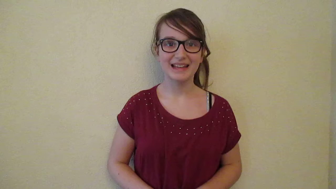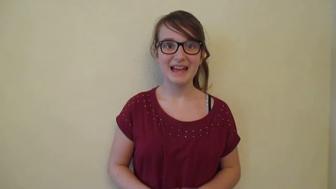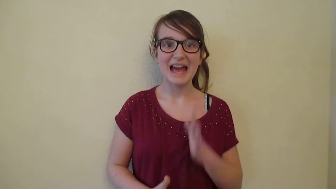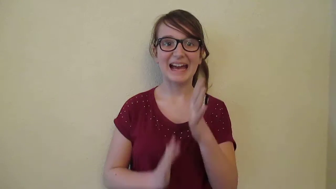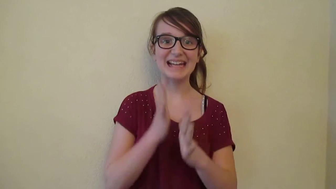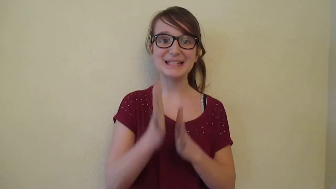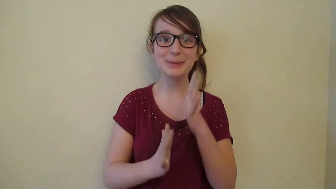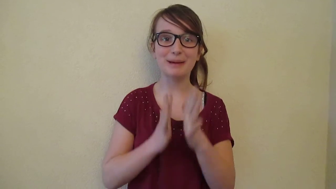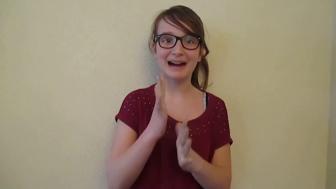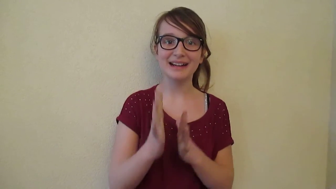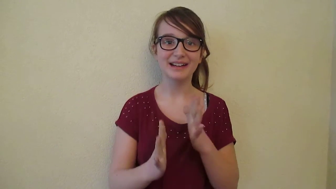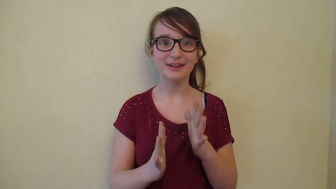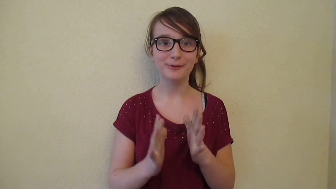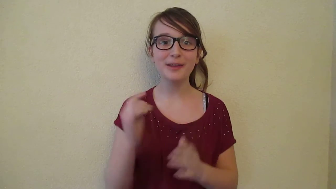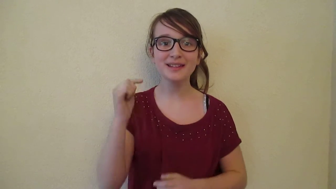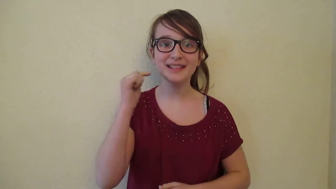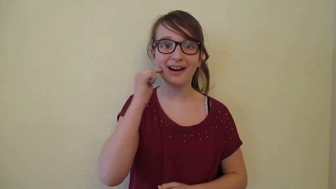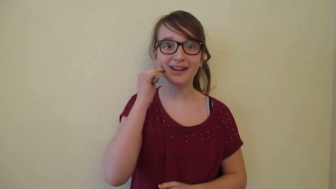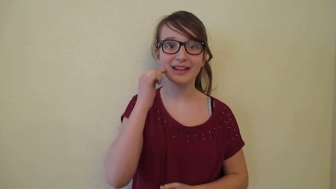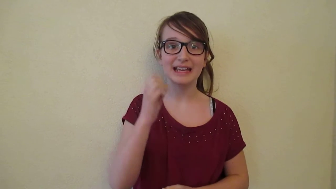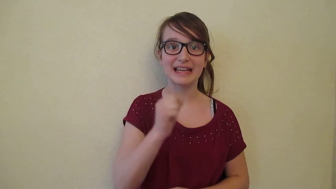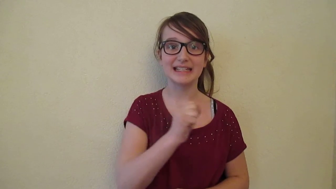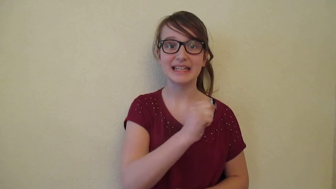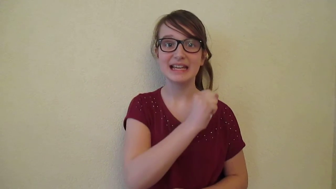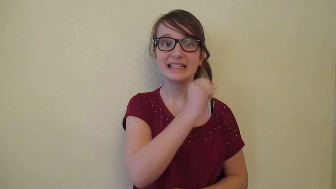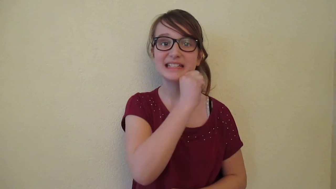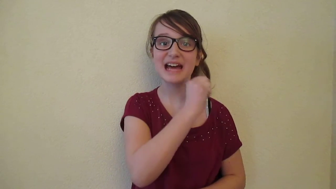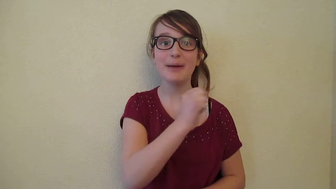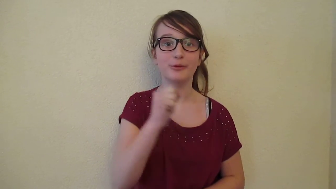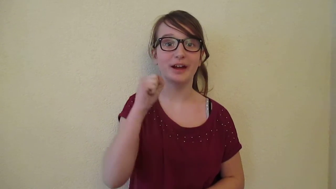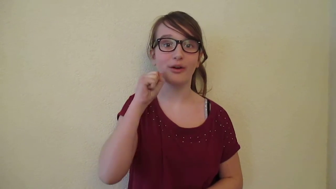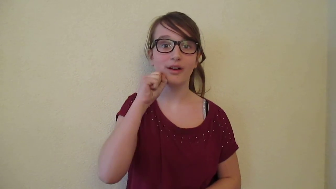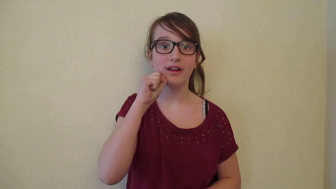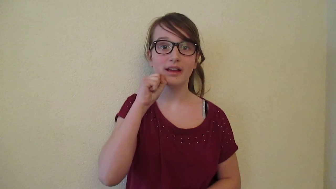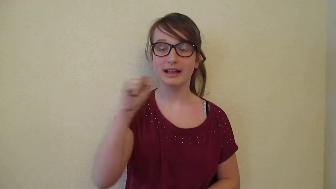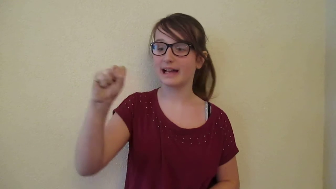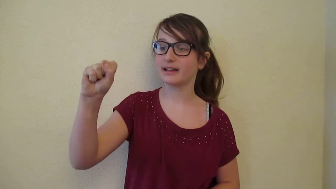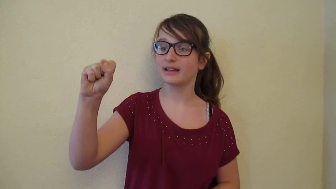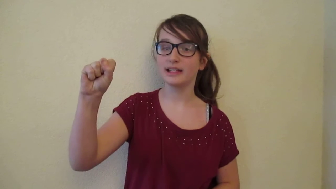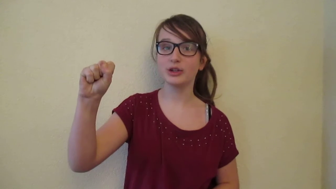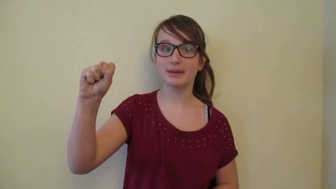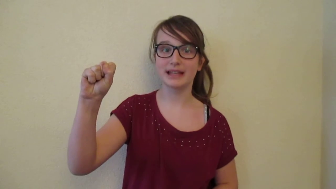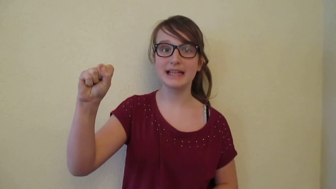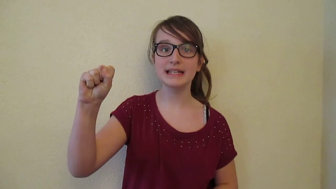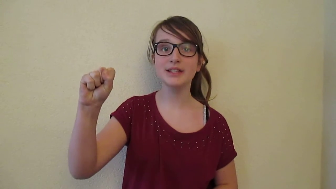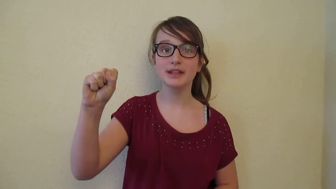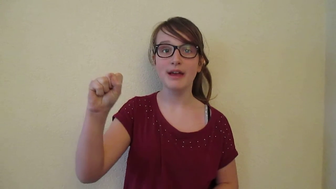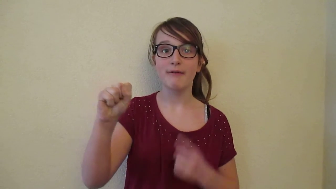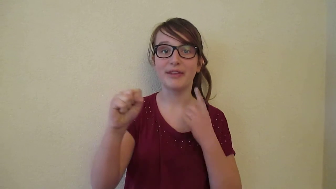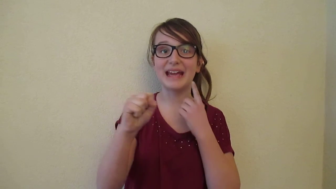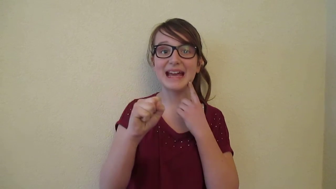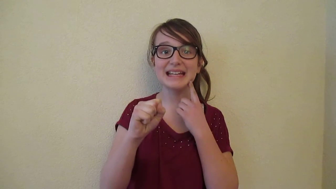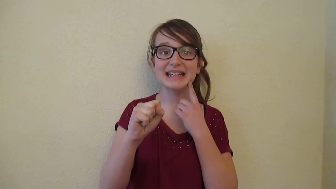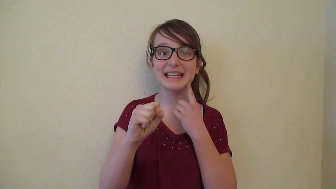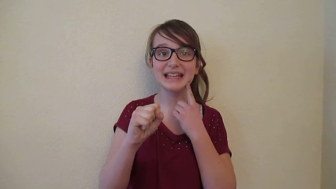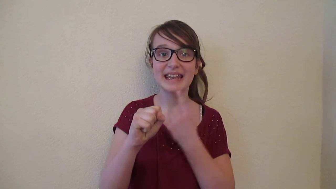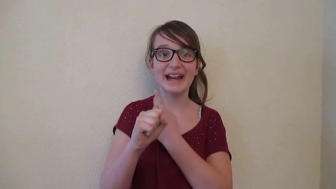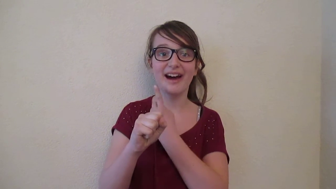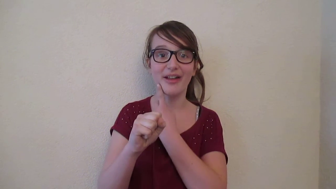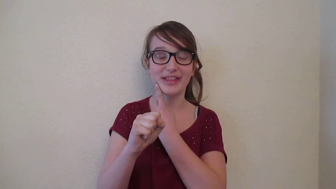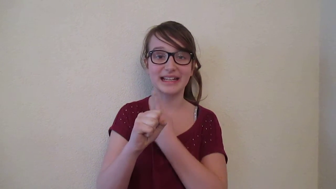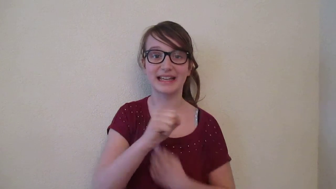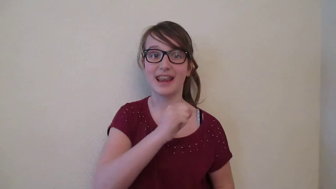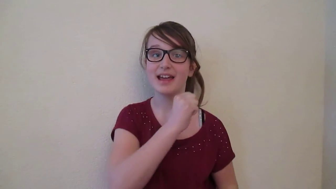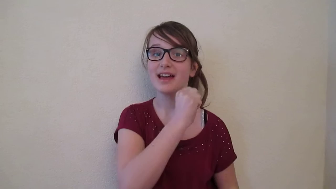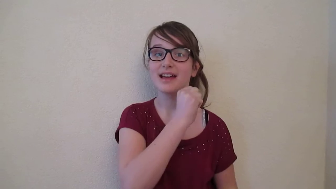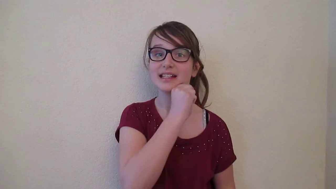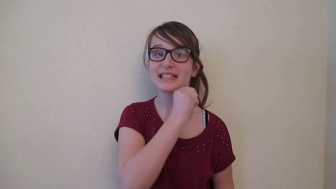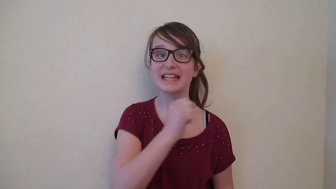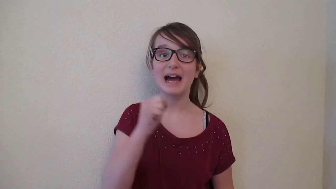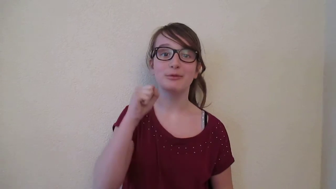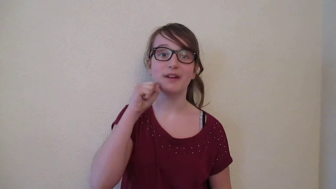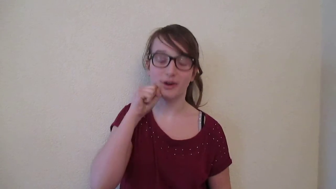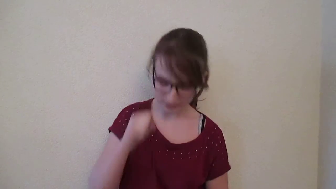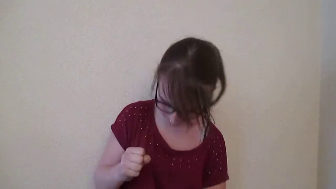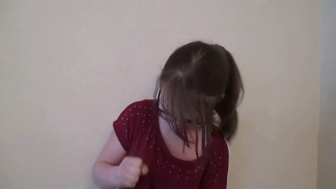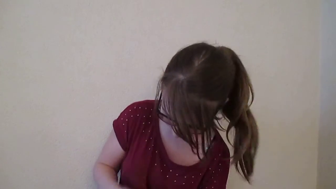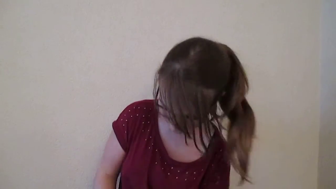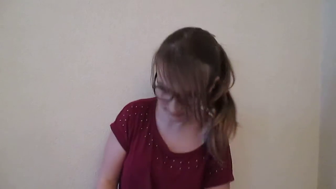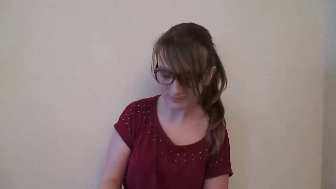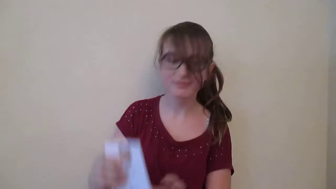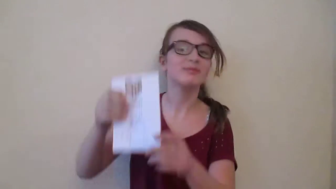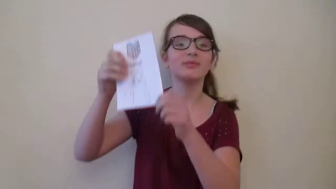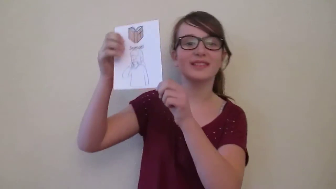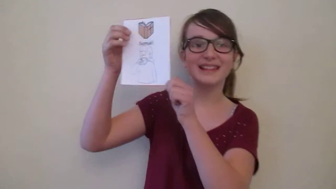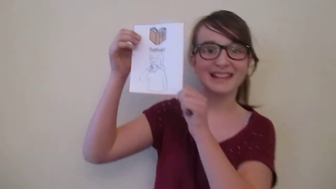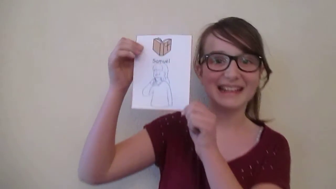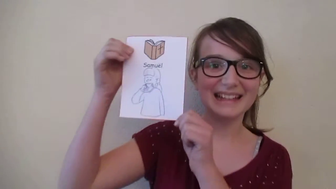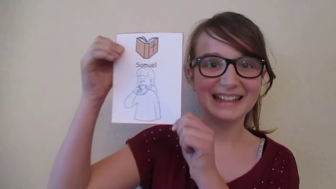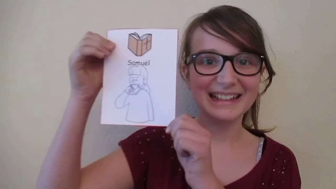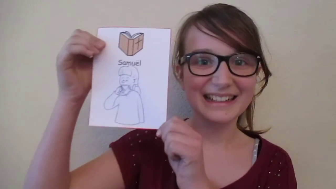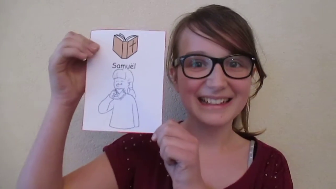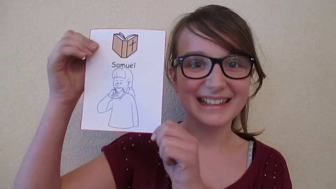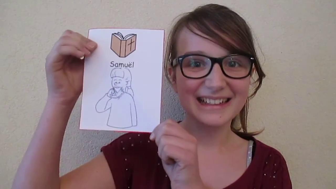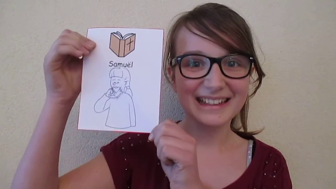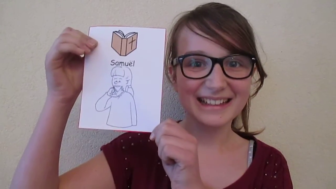Samuël